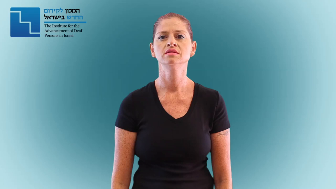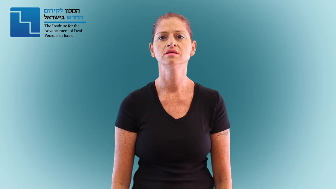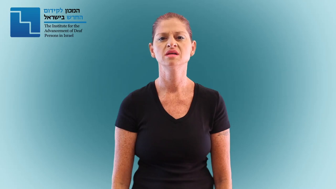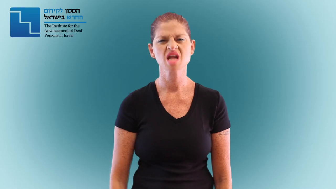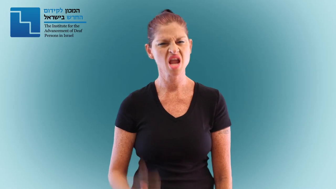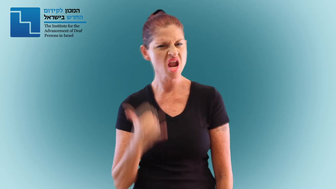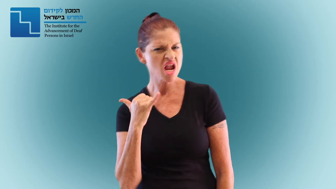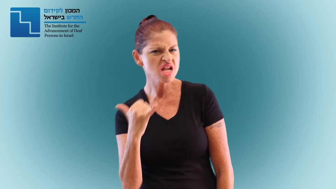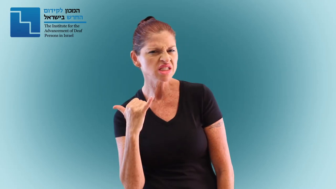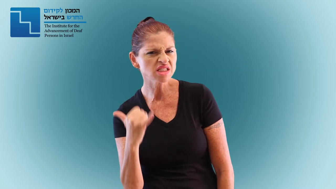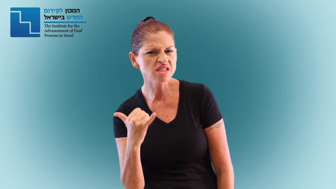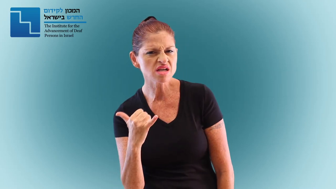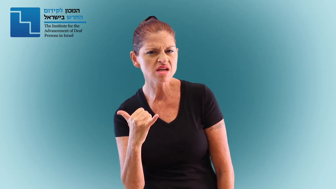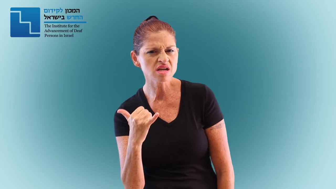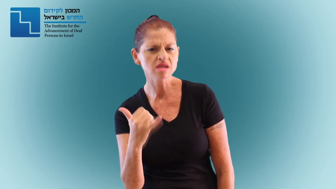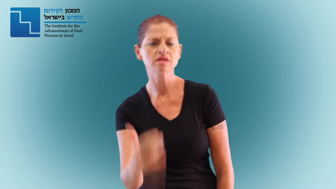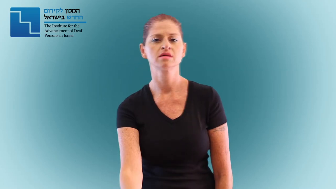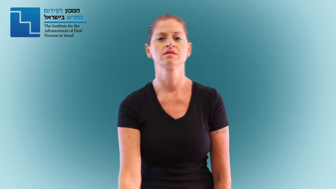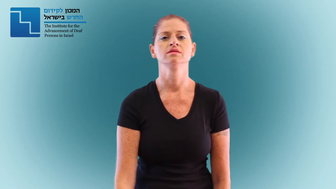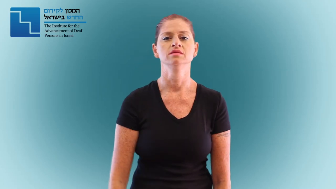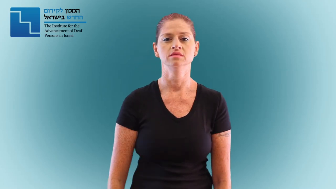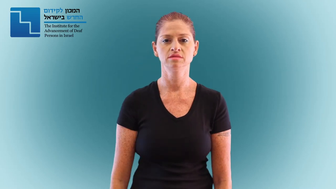איזה